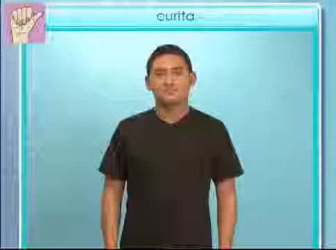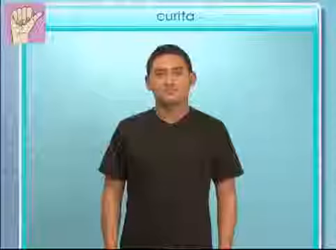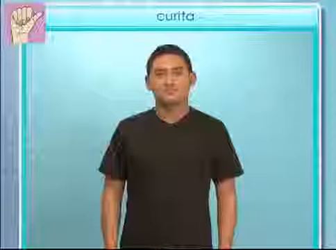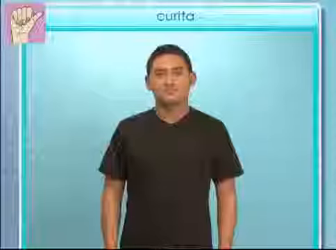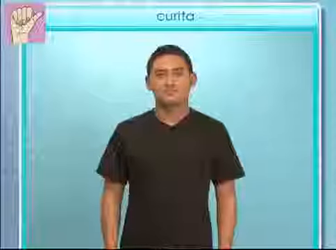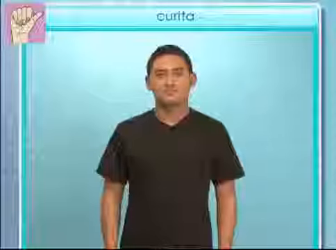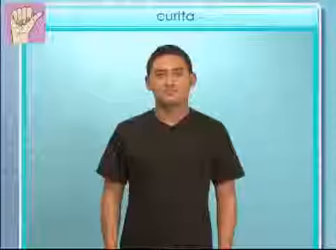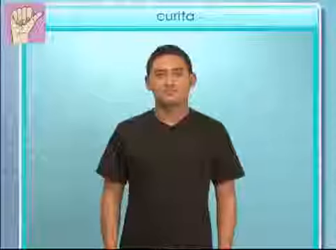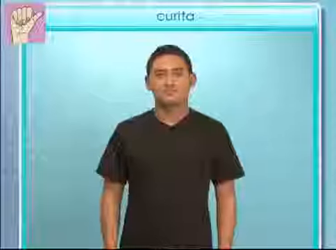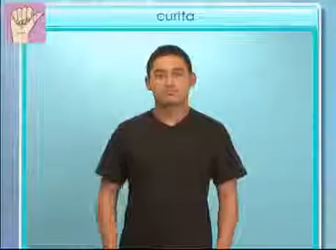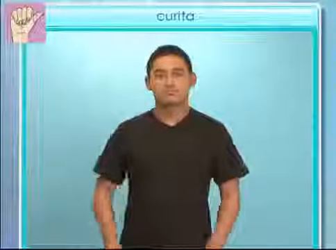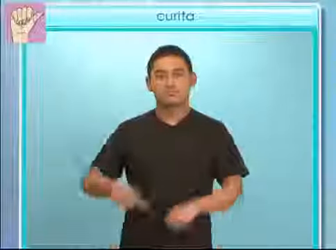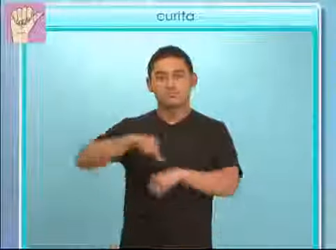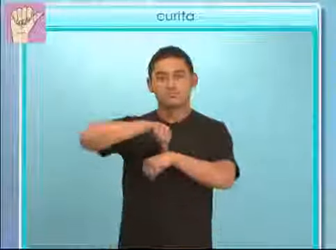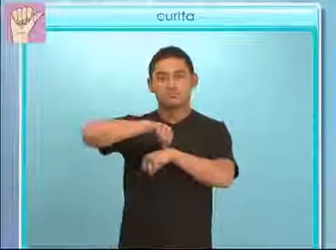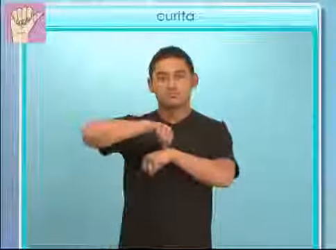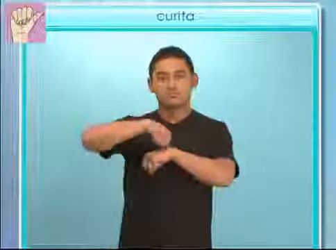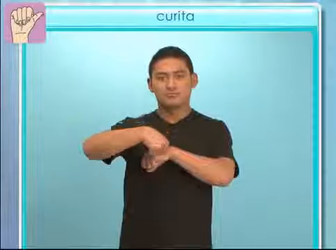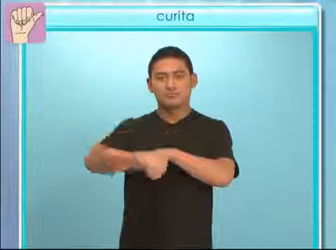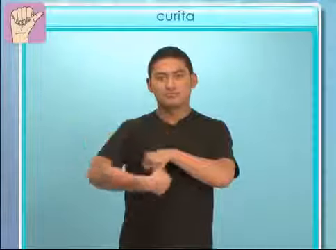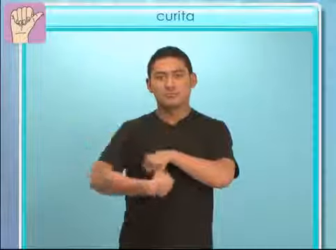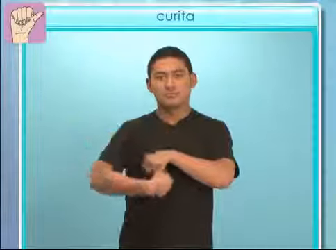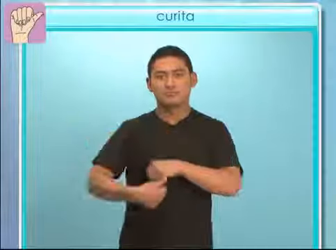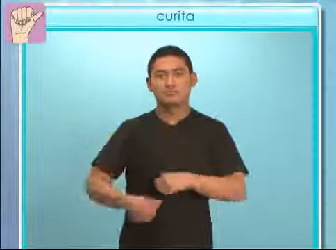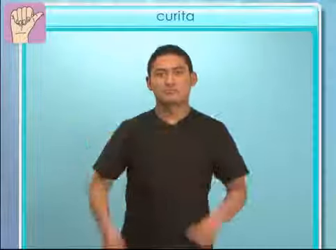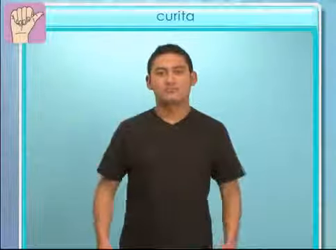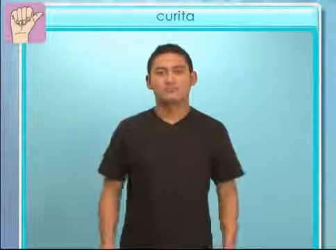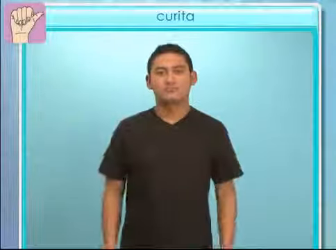CURITA